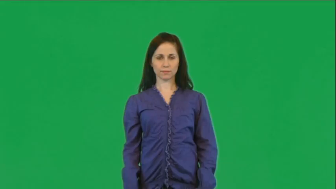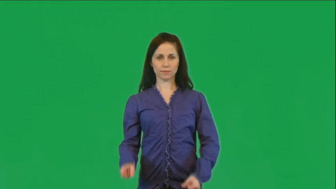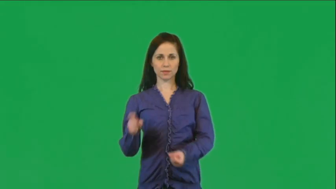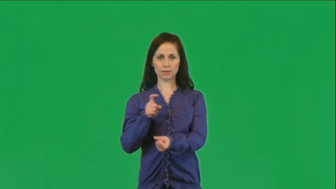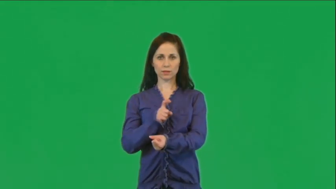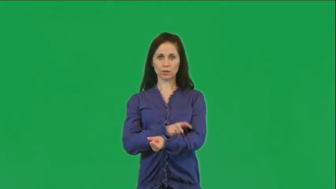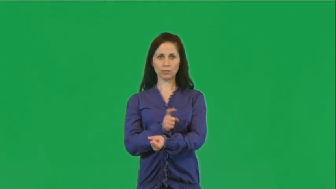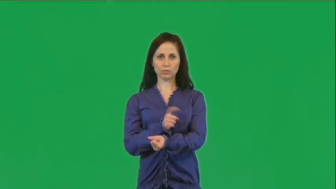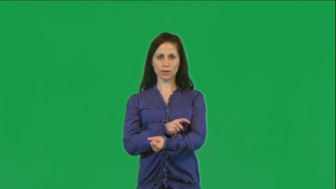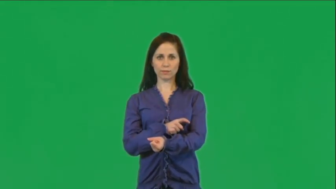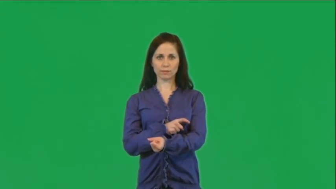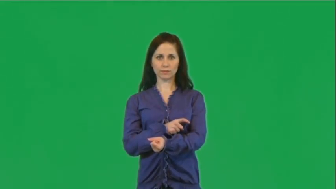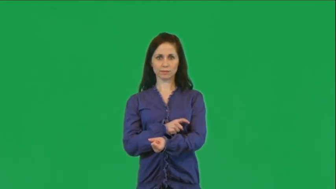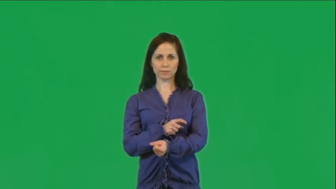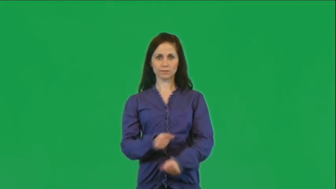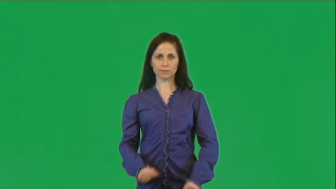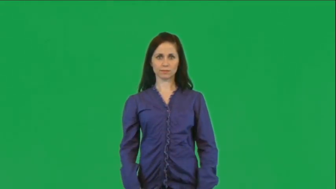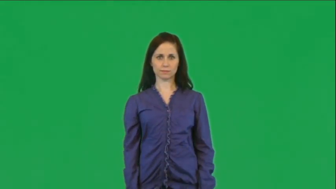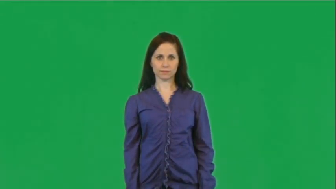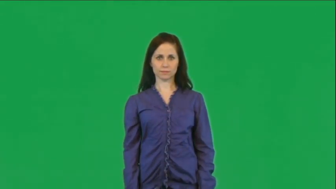kroplówka